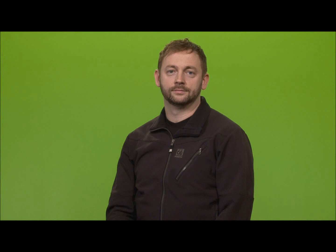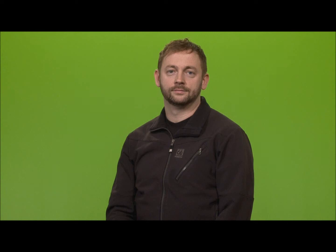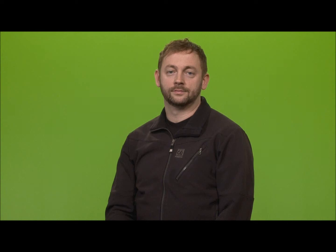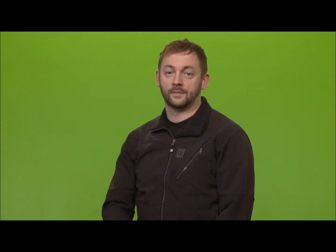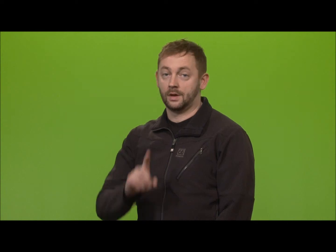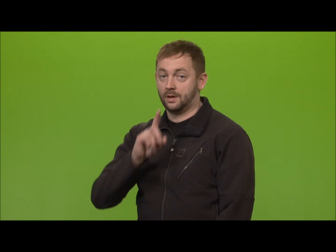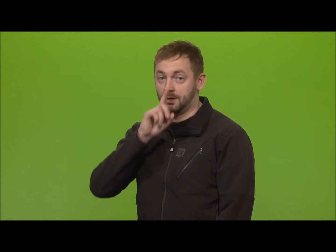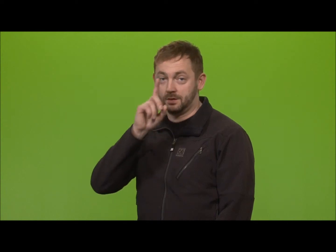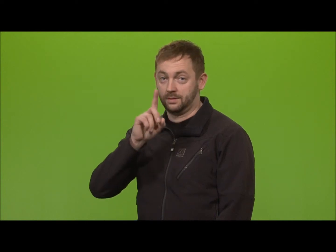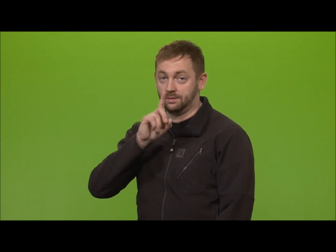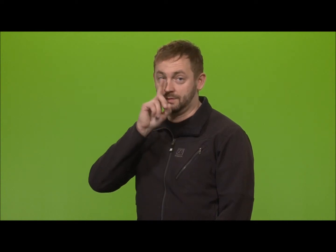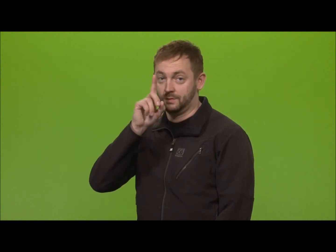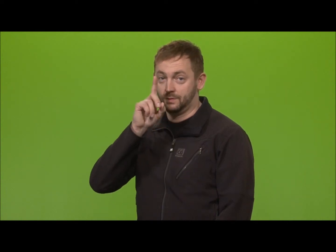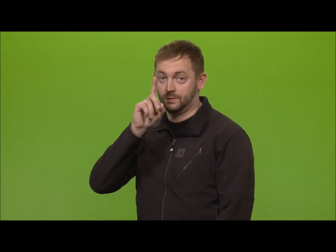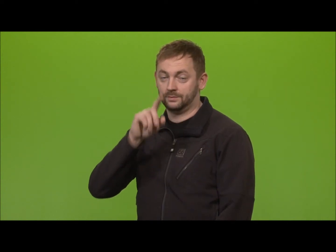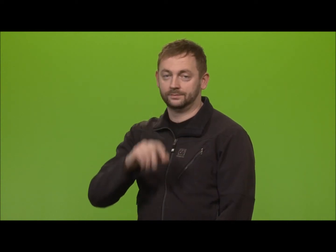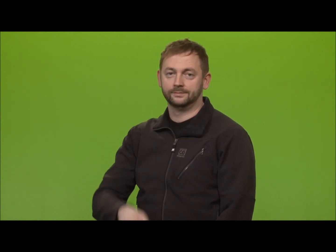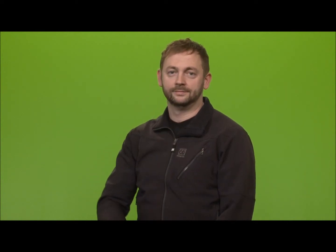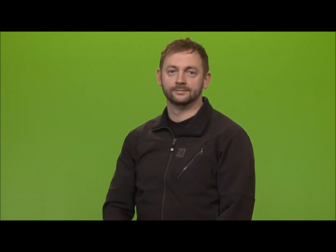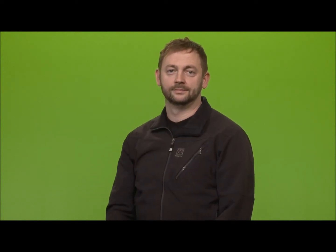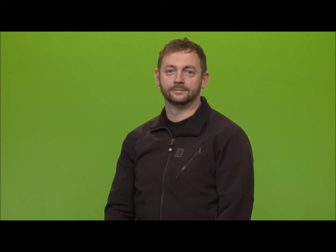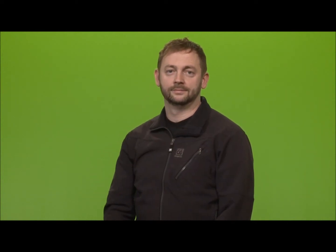Eldur